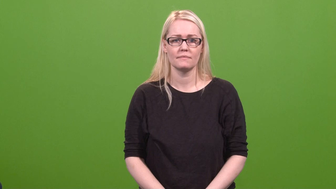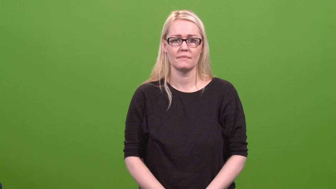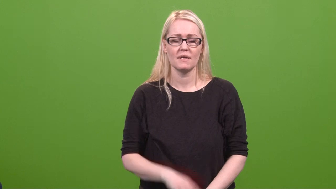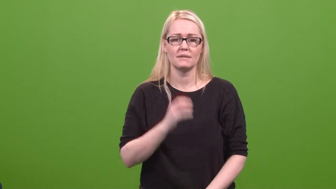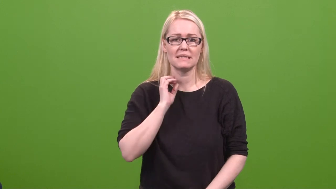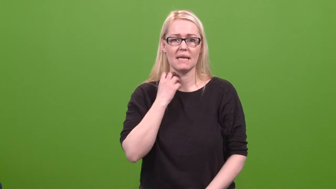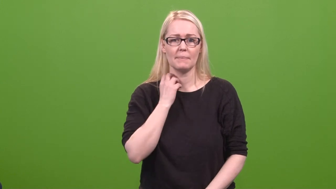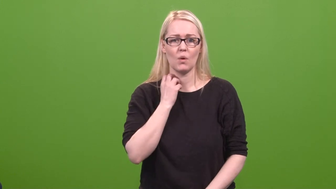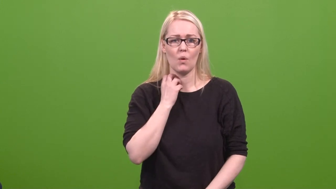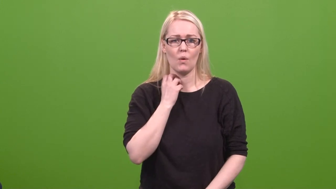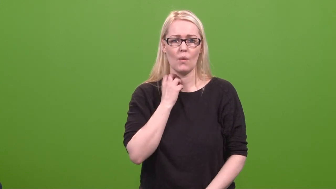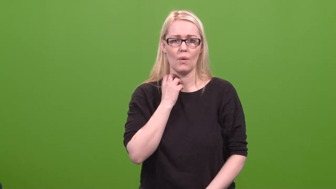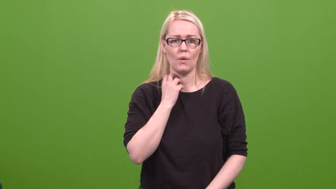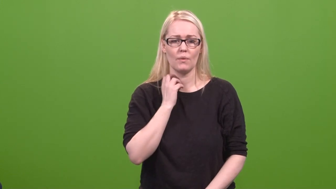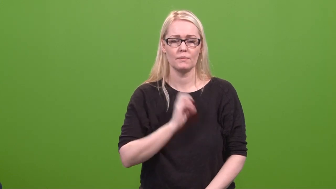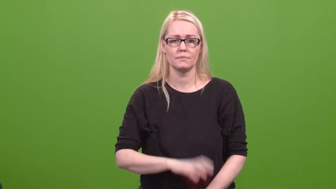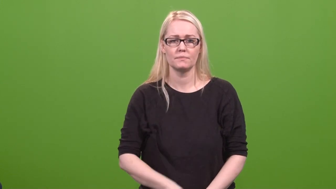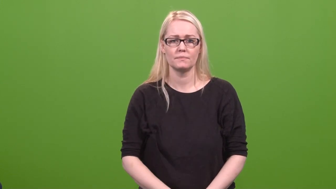Streptókokkar